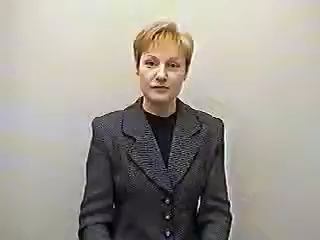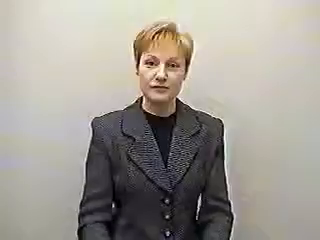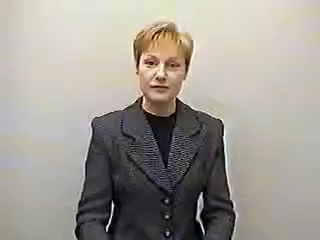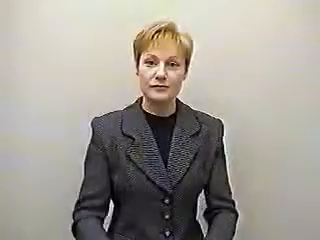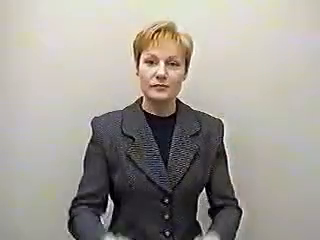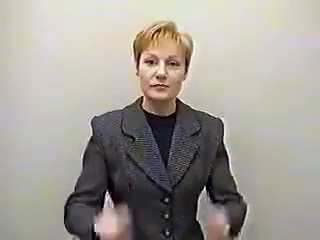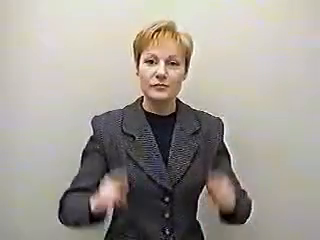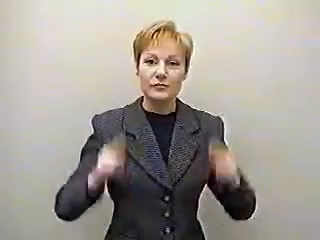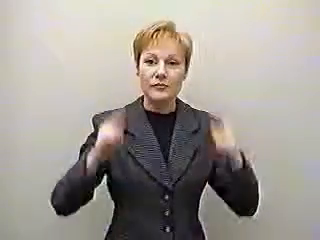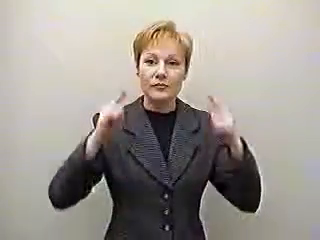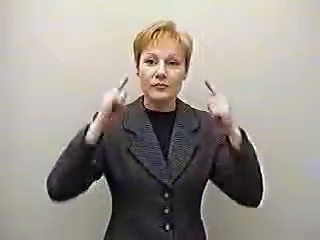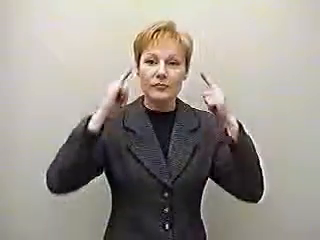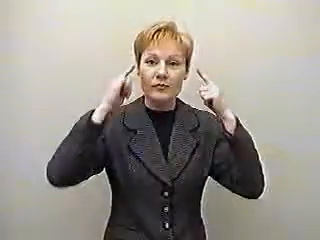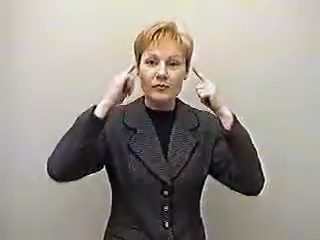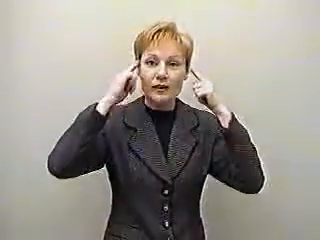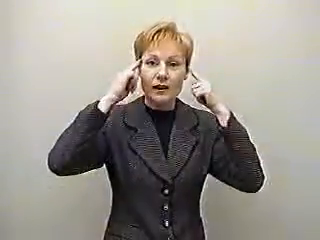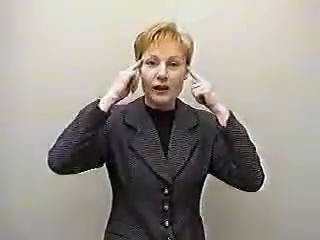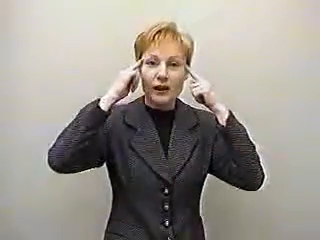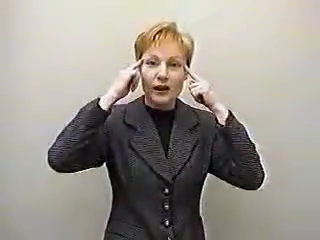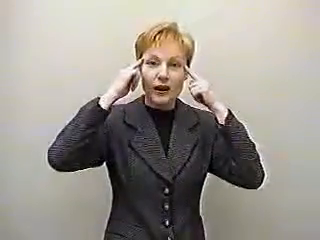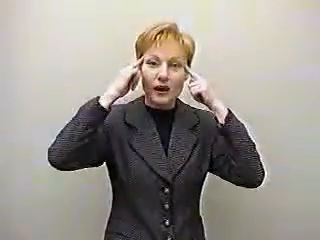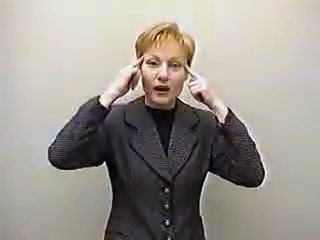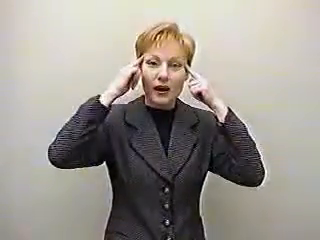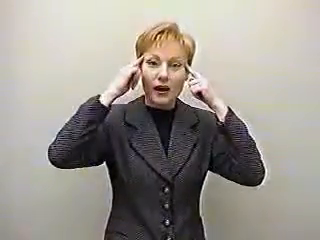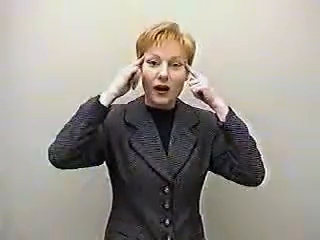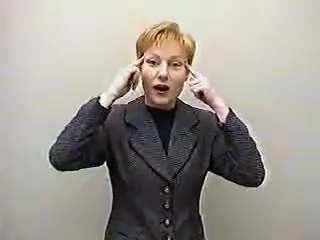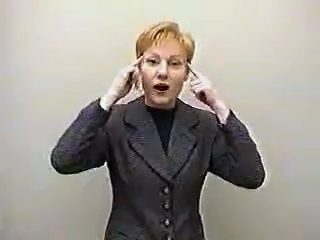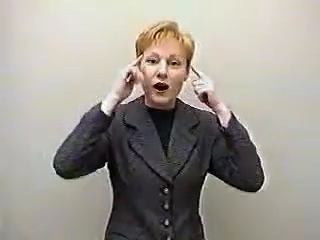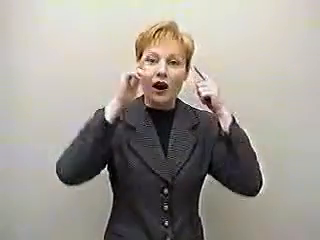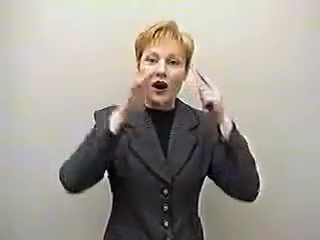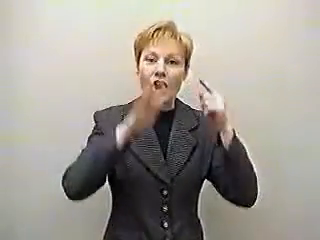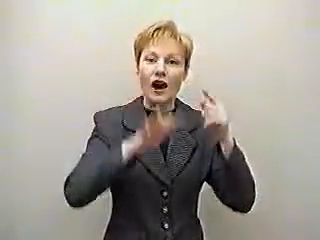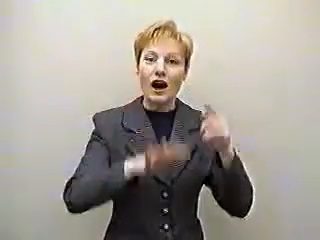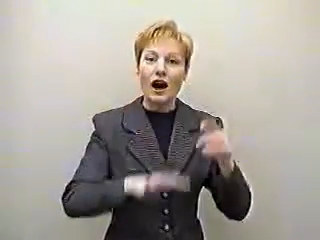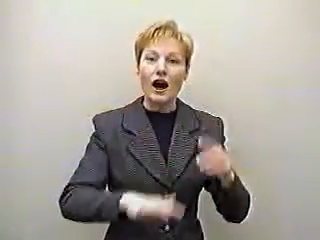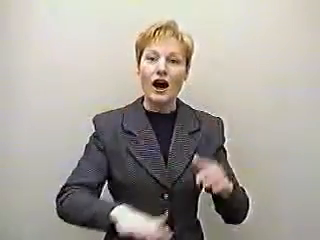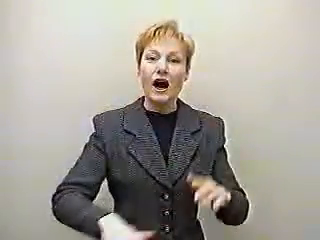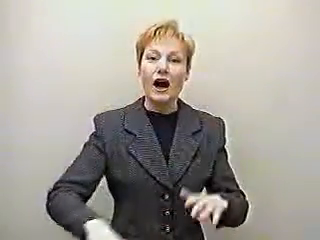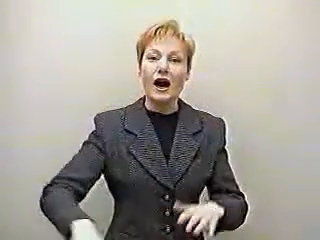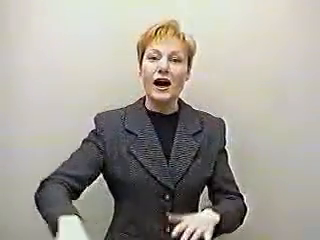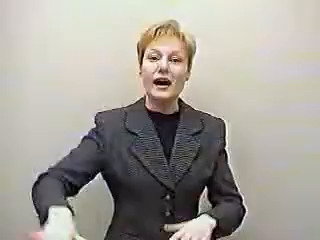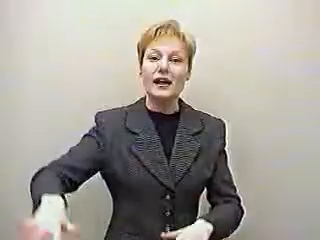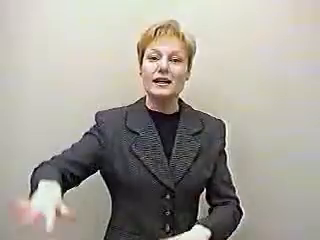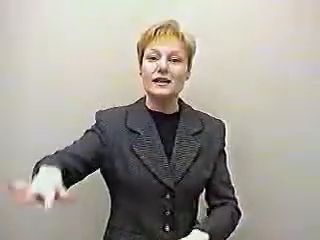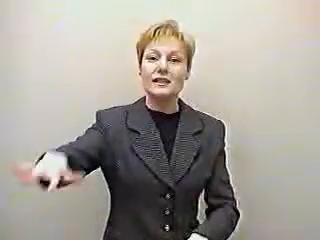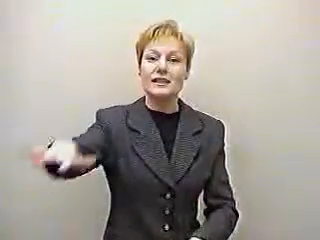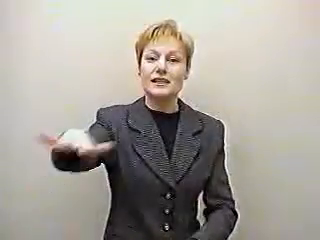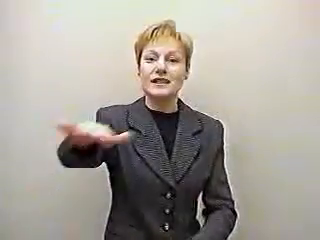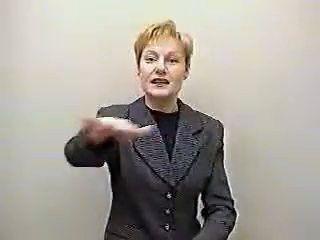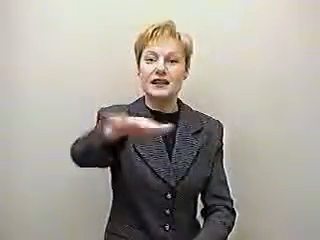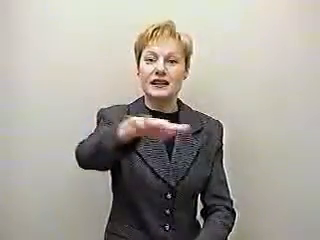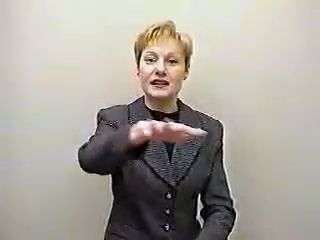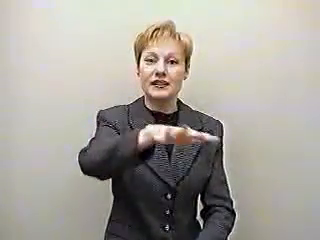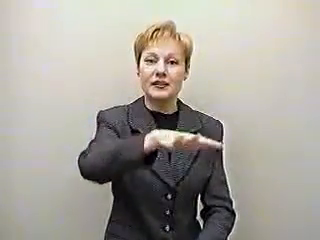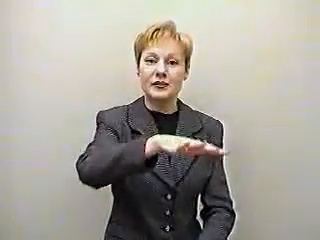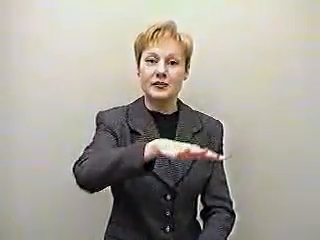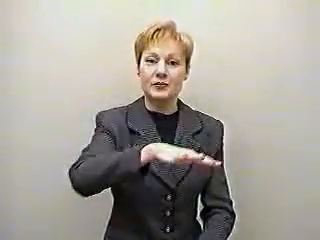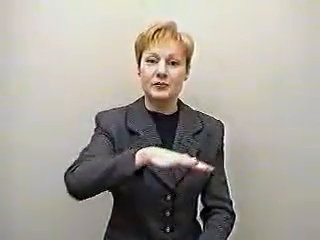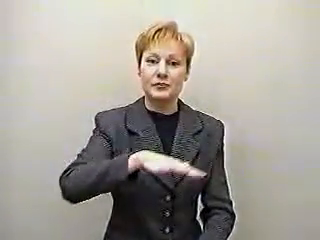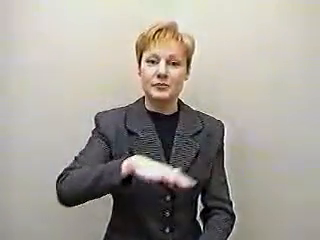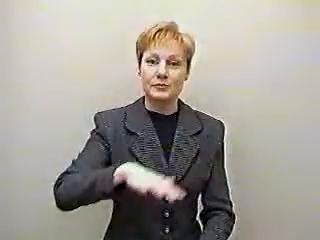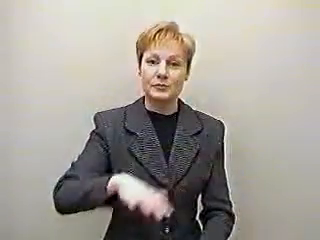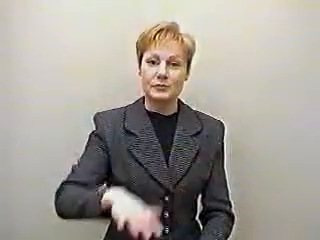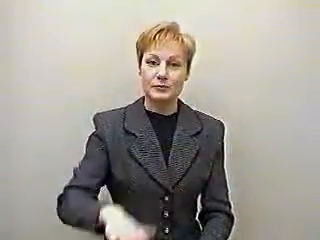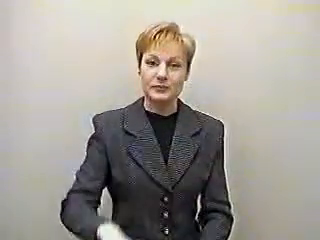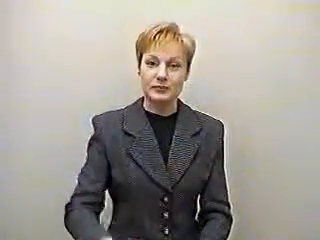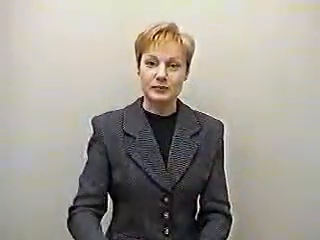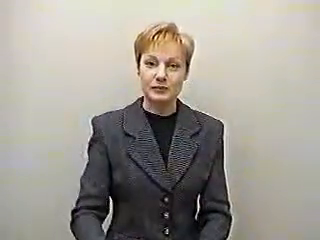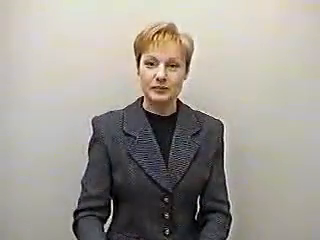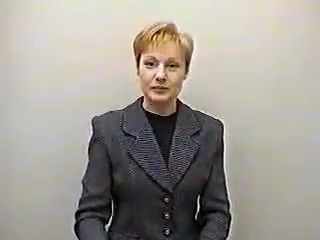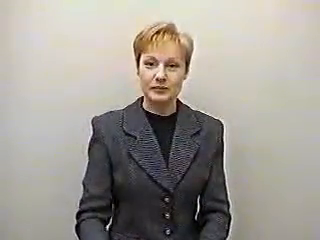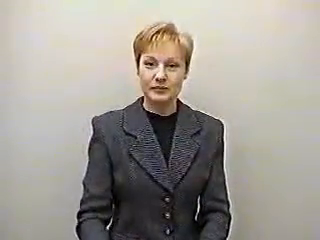азия